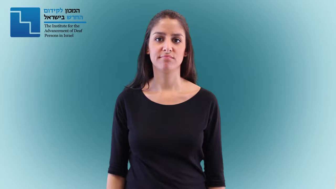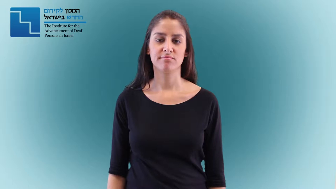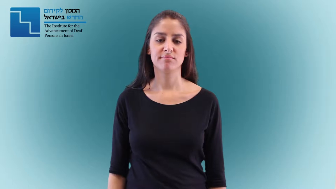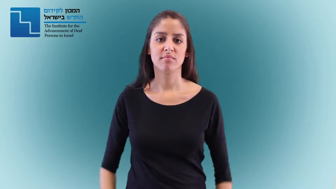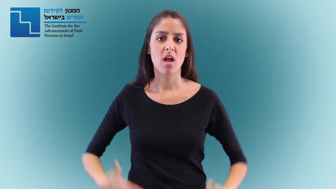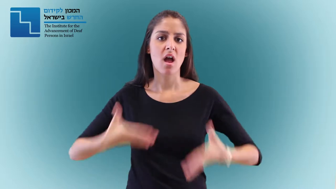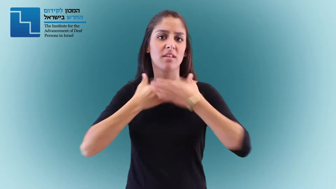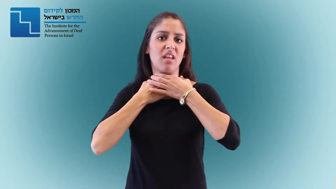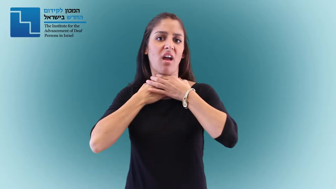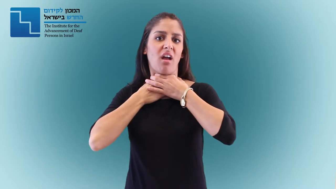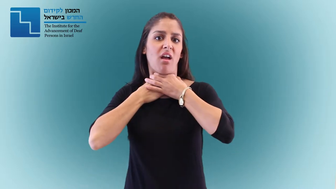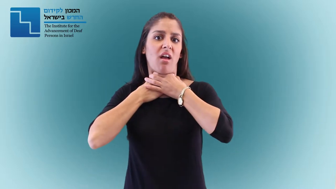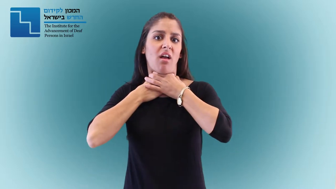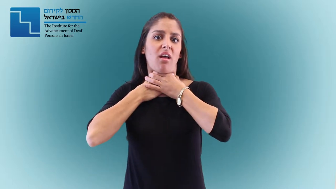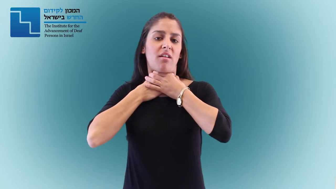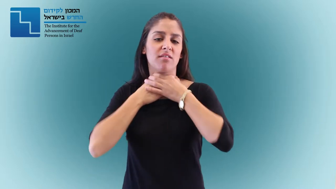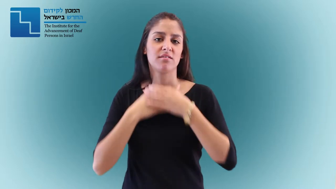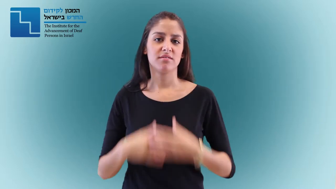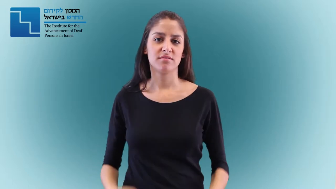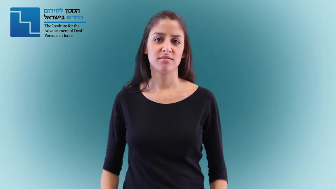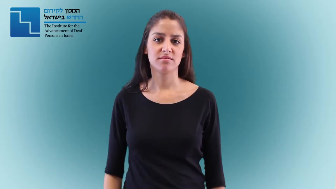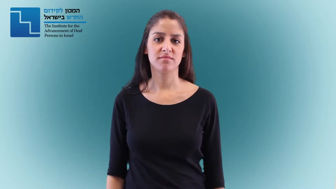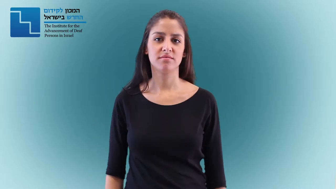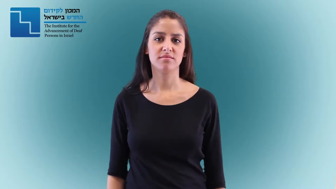חנק